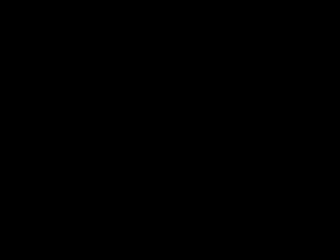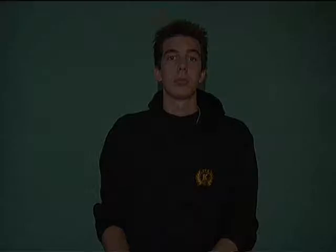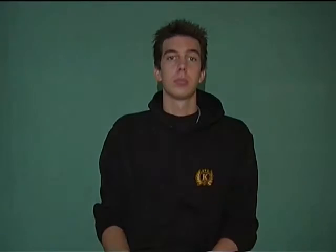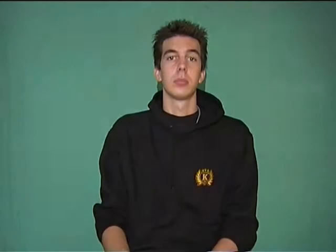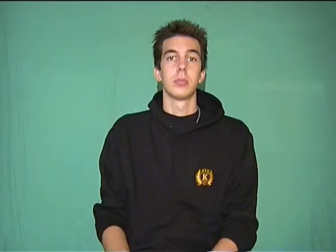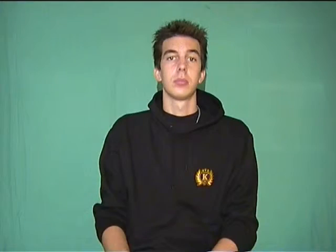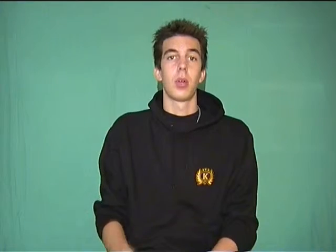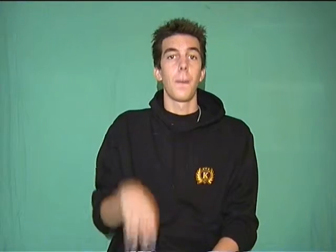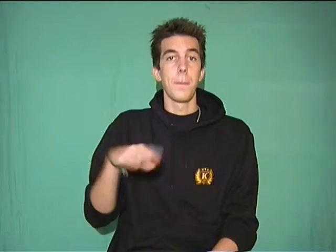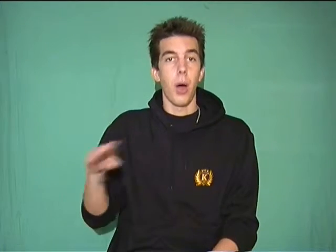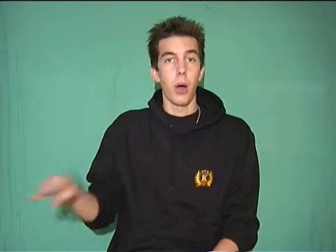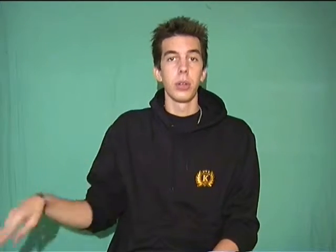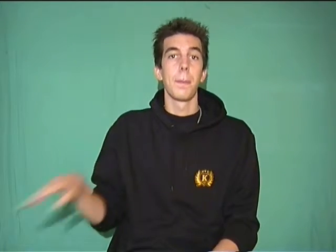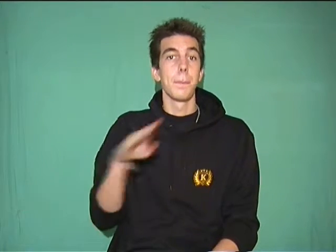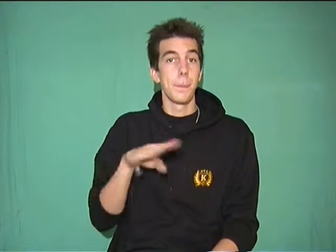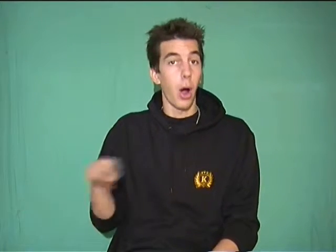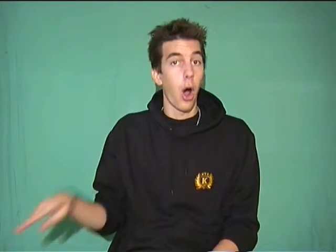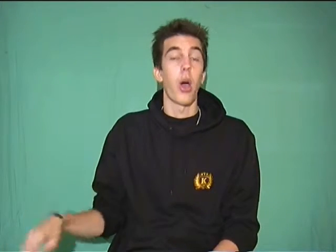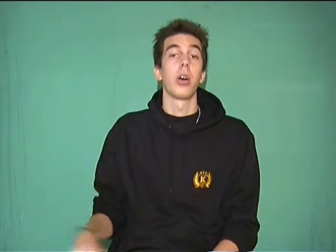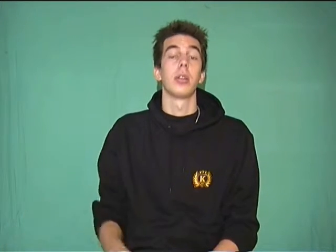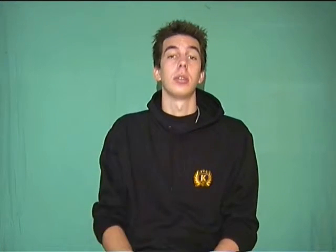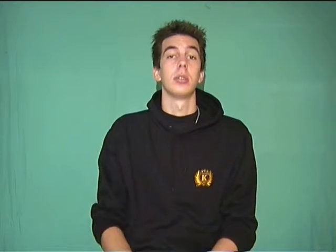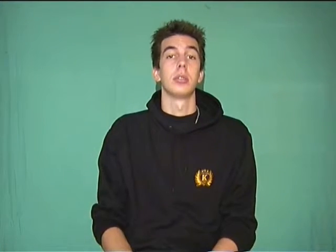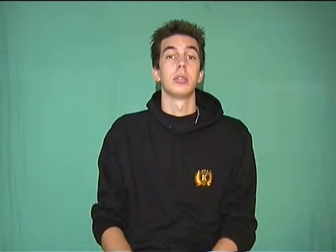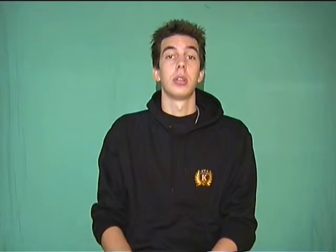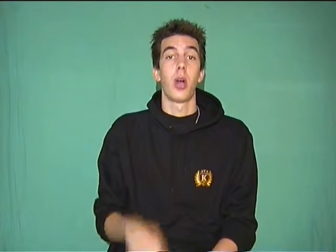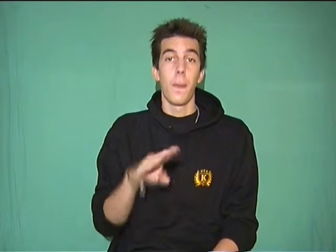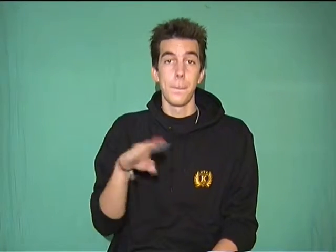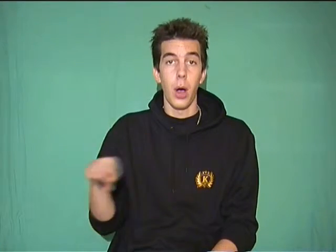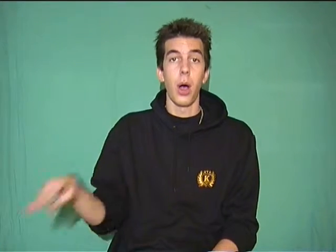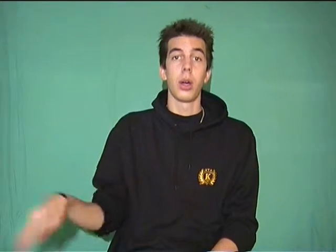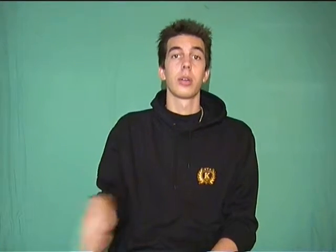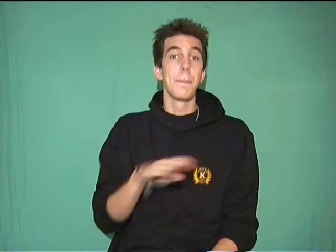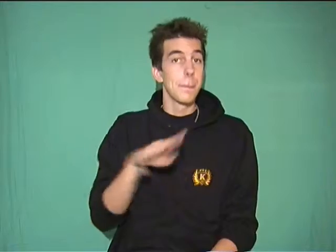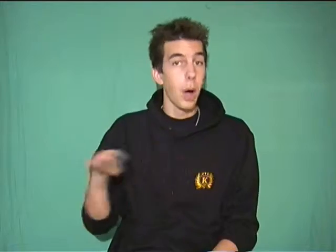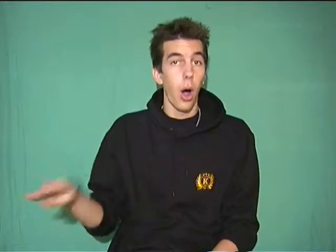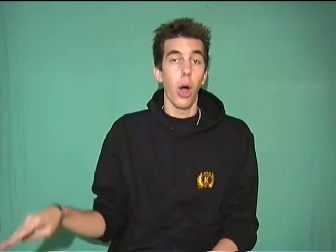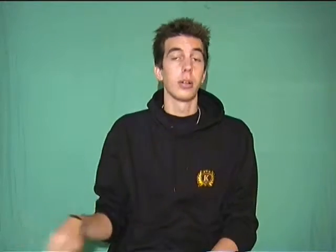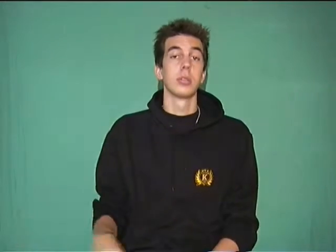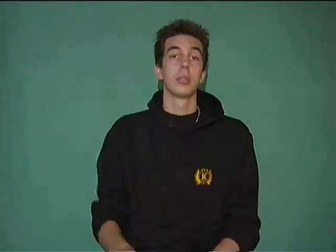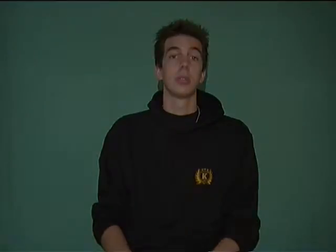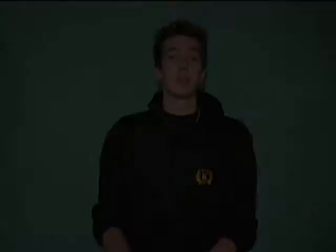Barnbarn